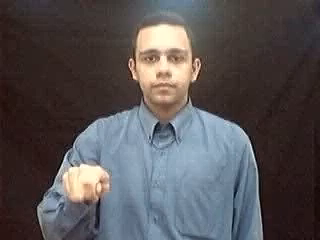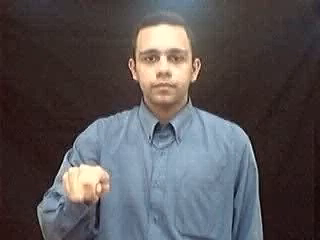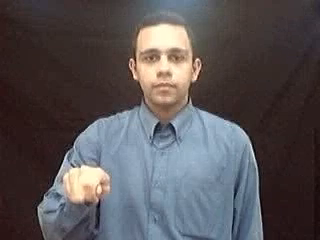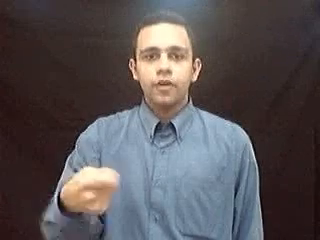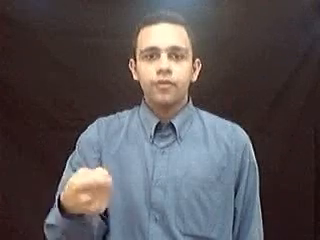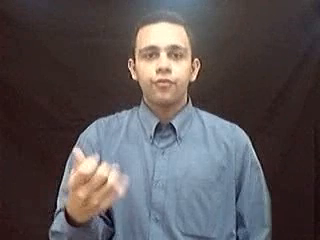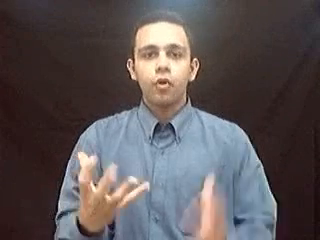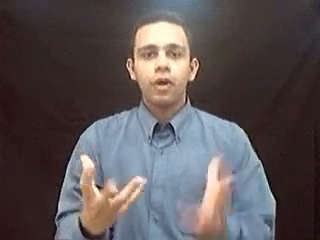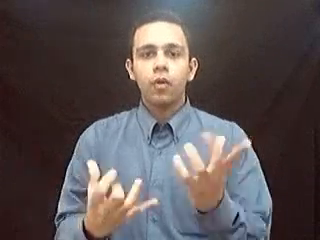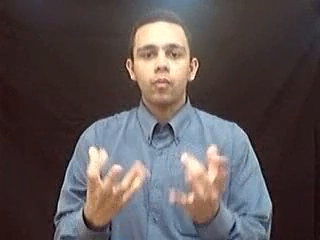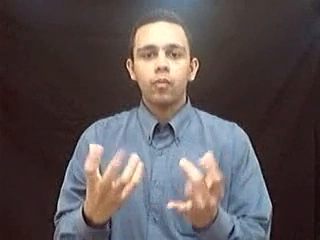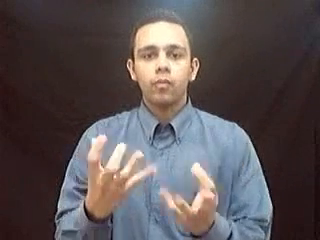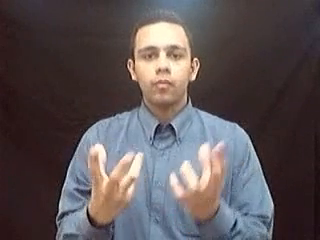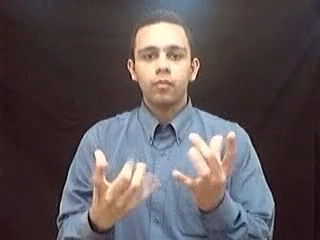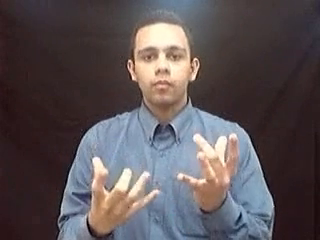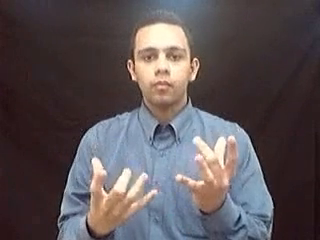fogao